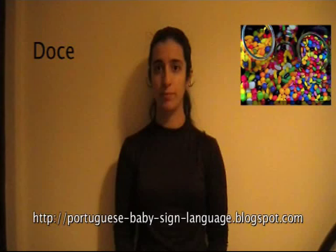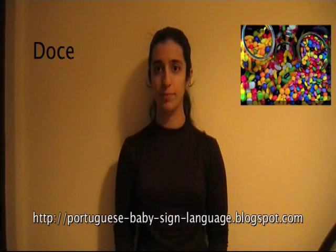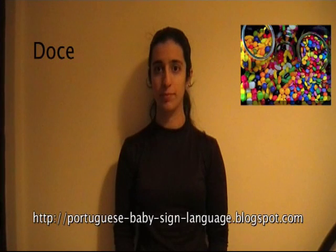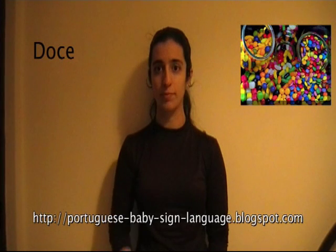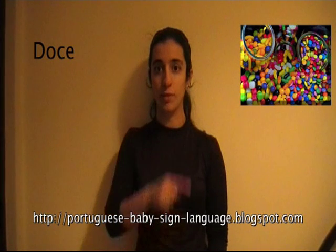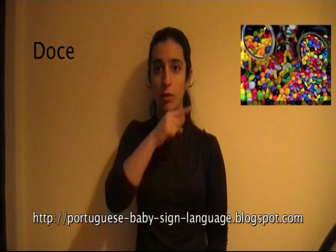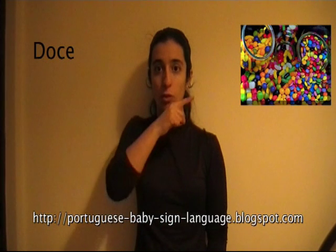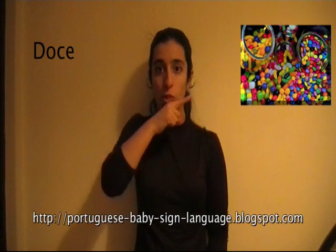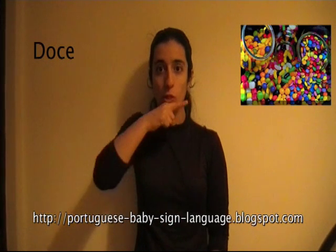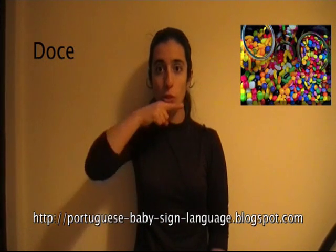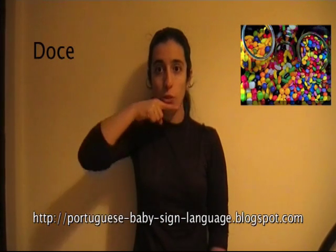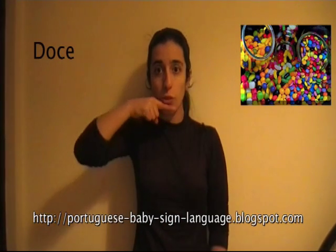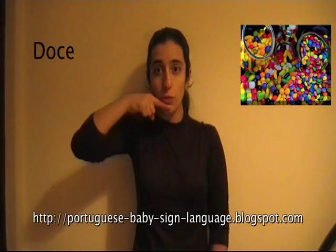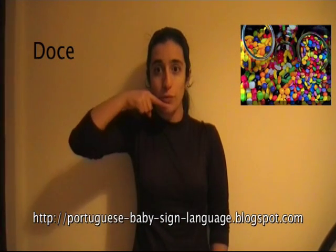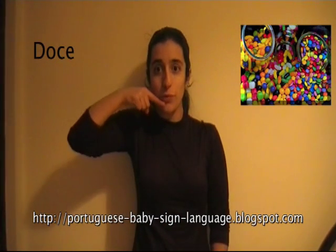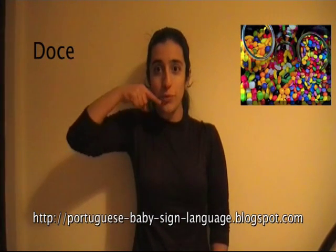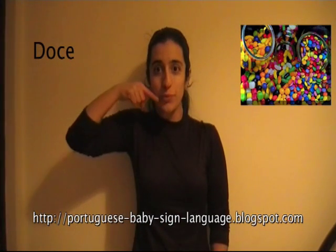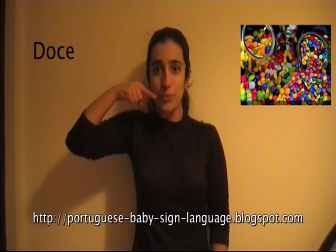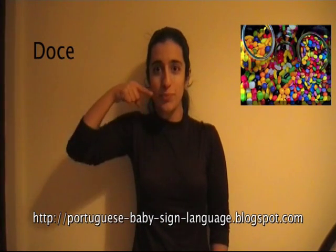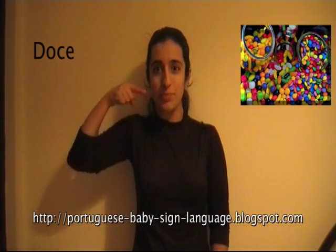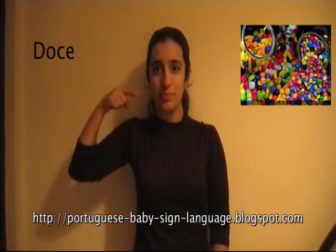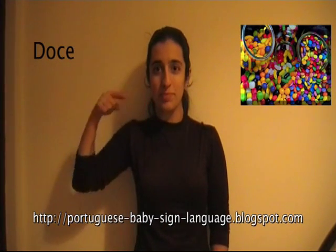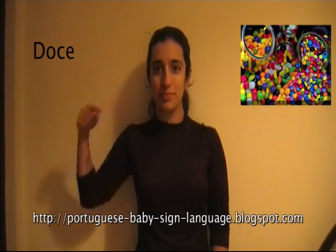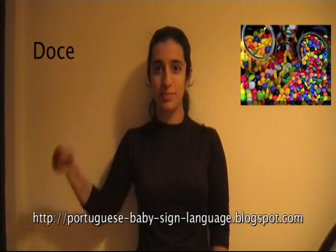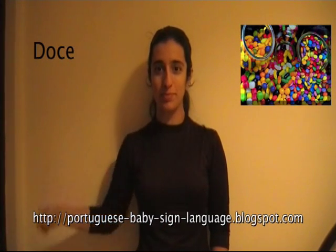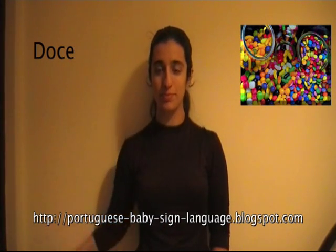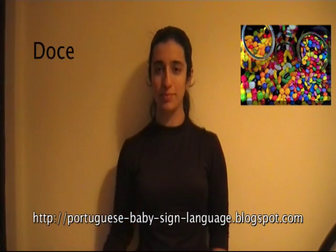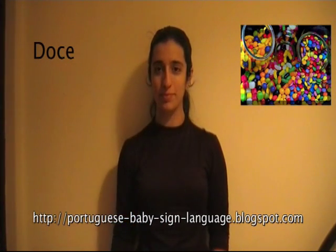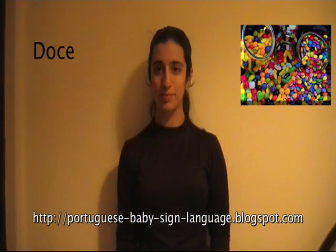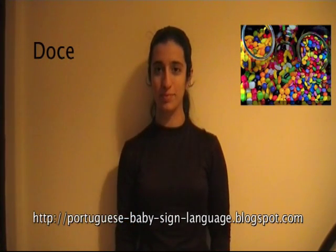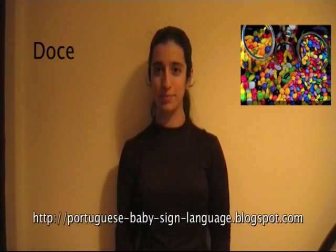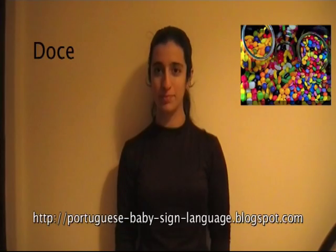doce